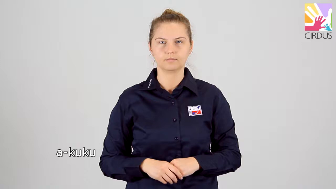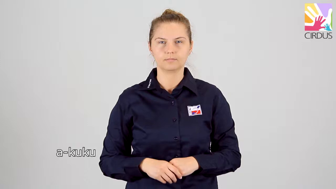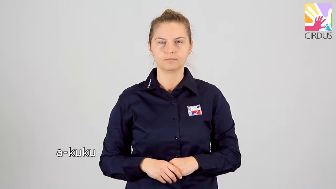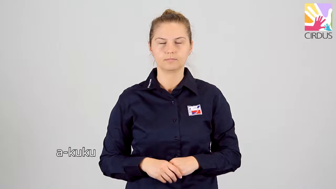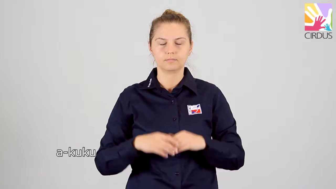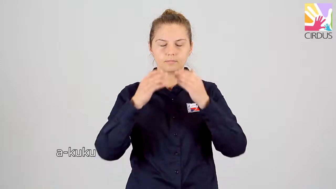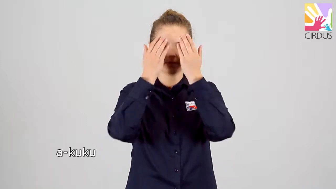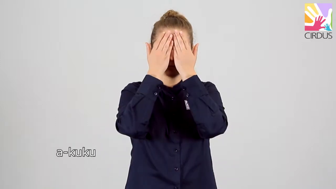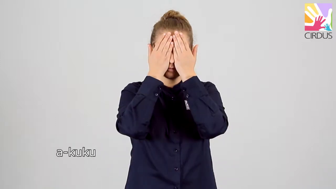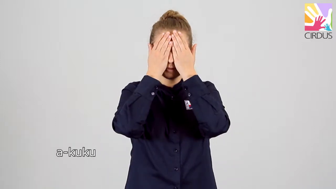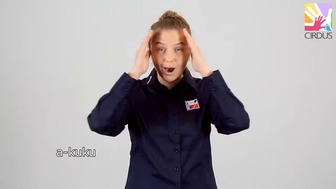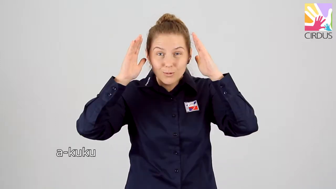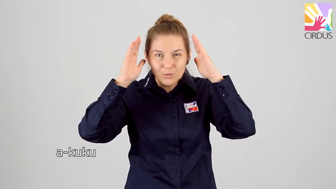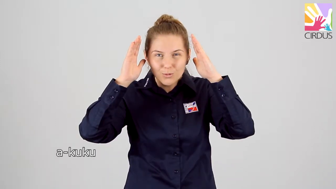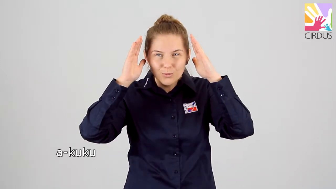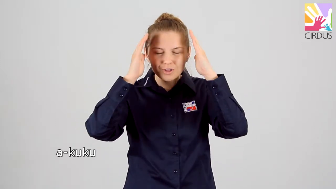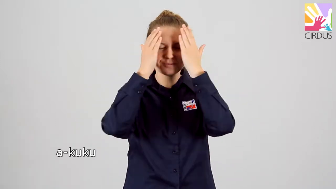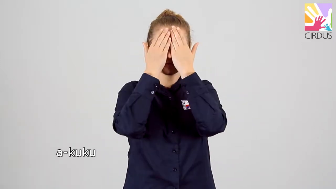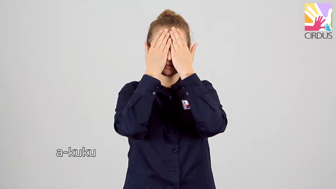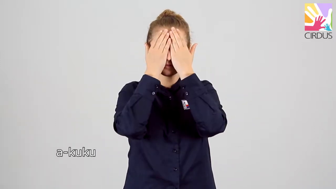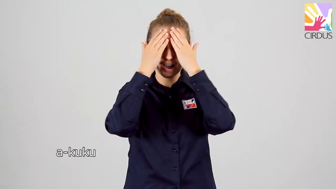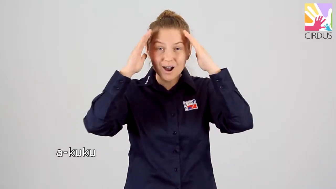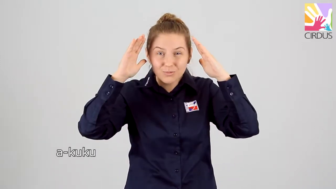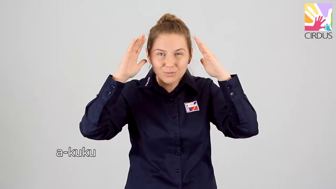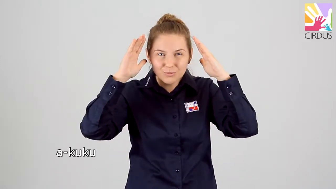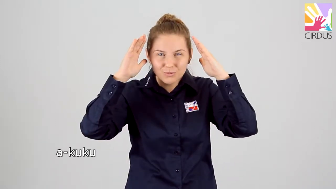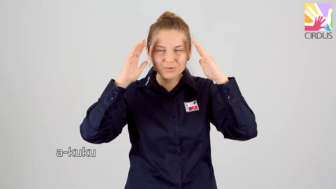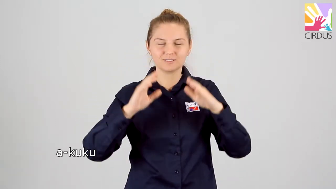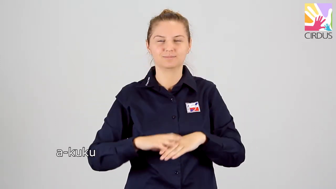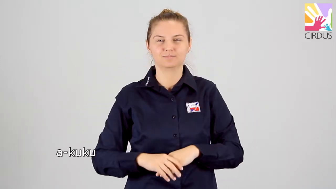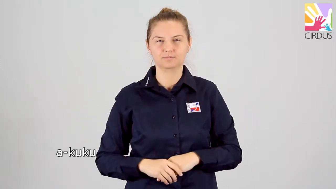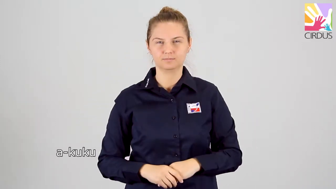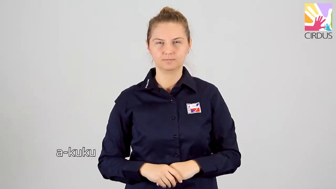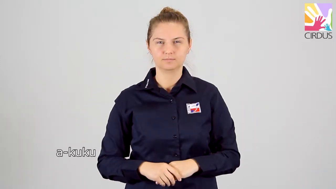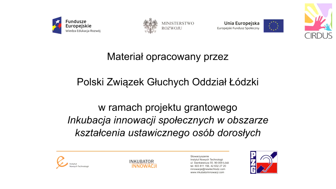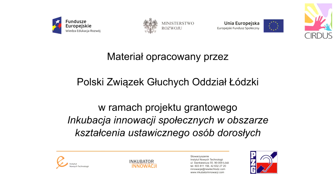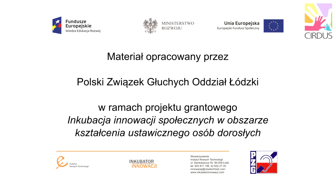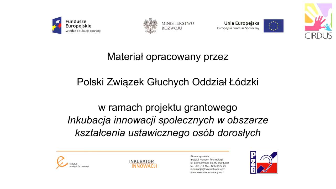a kuku